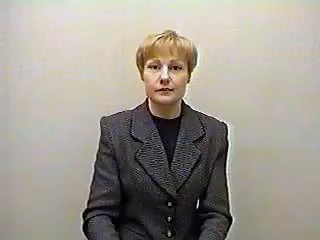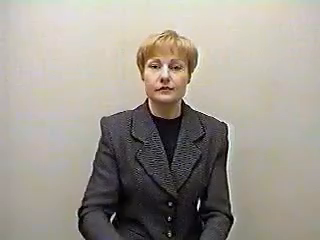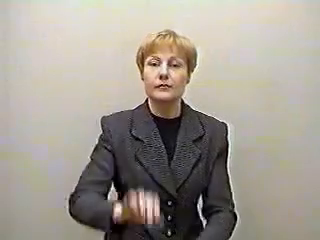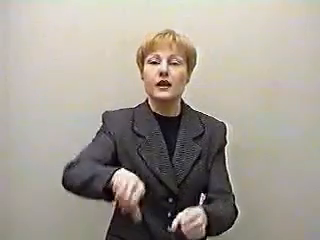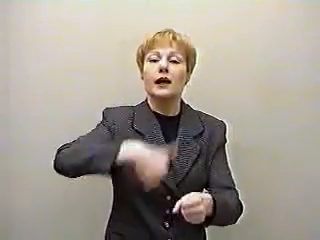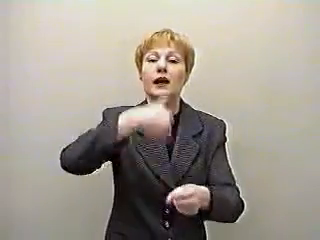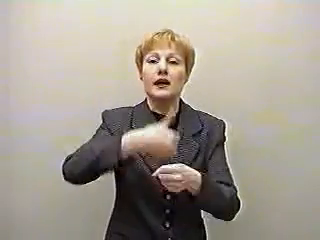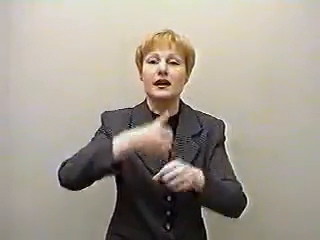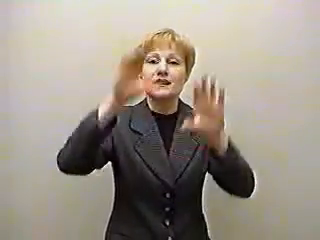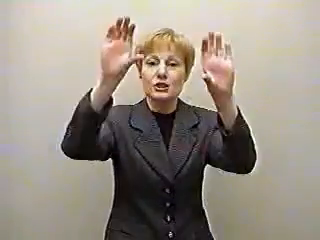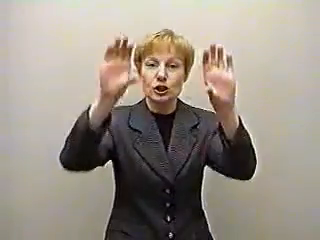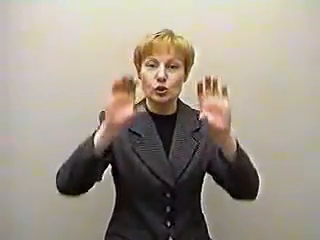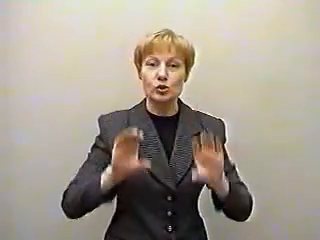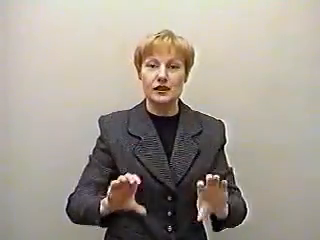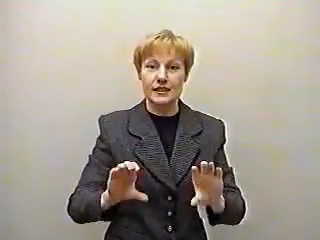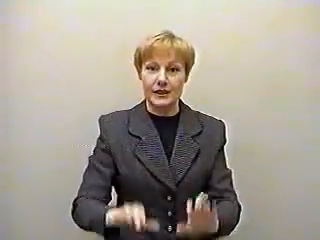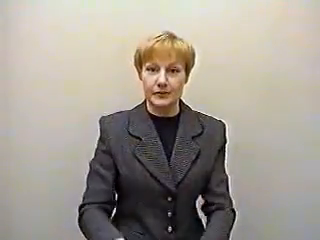конституция